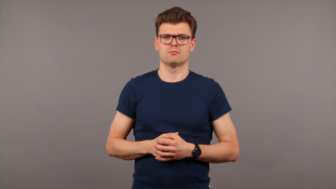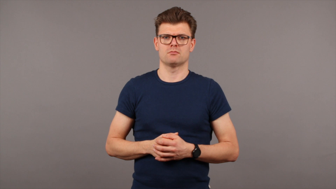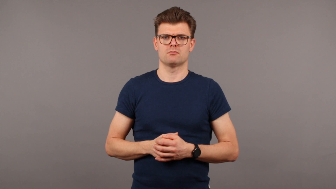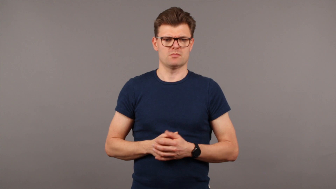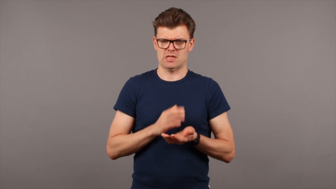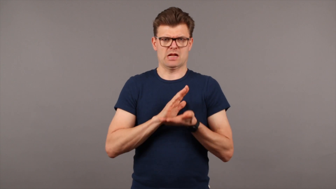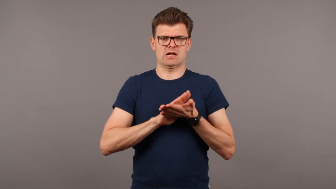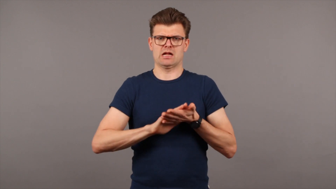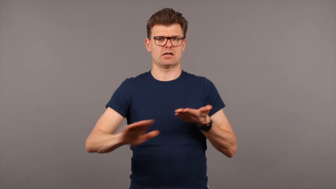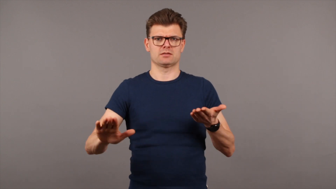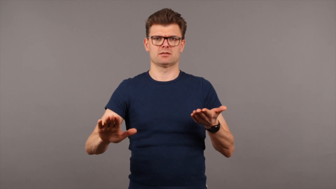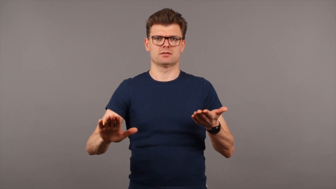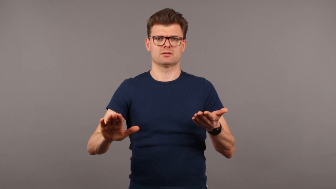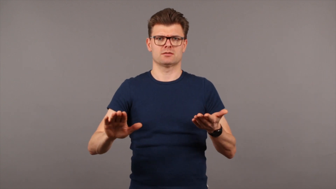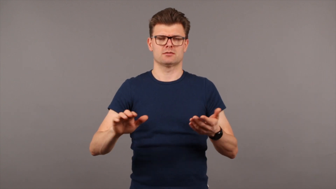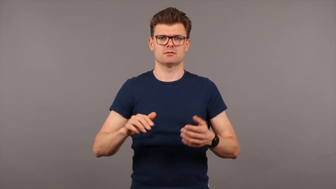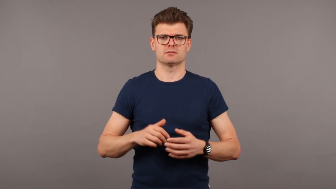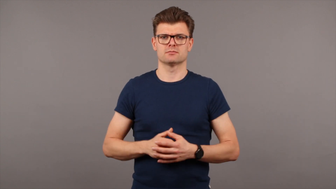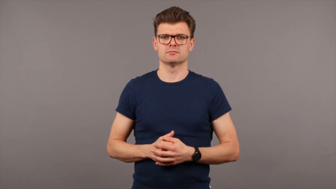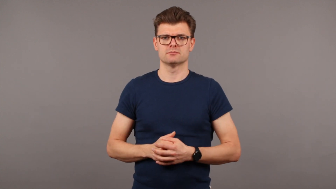Förnekelse